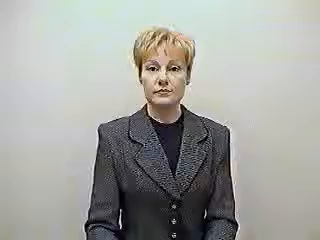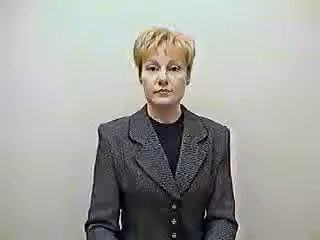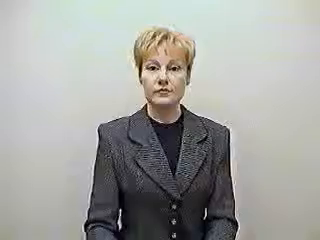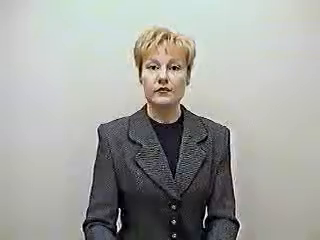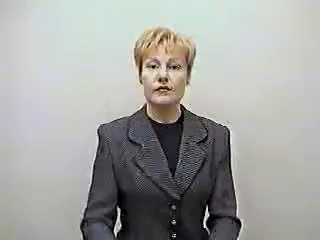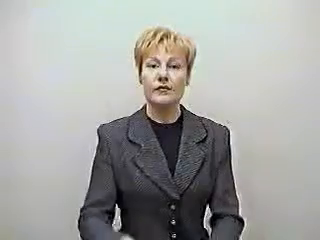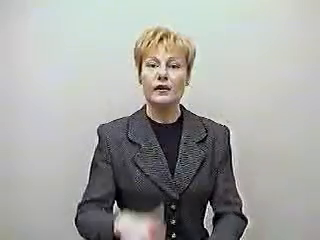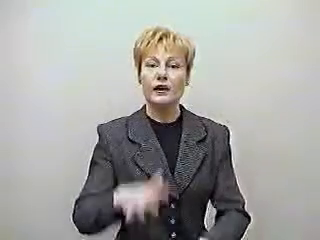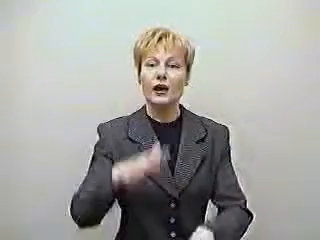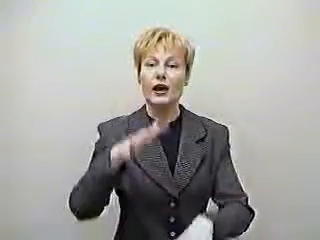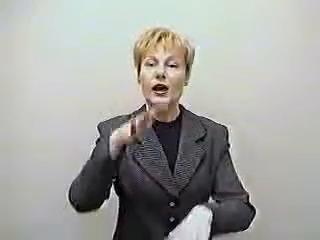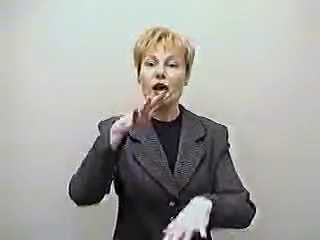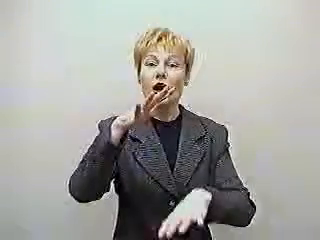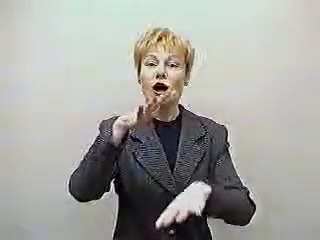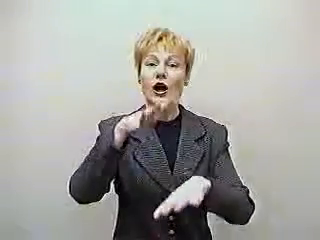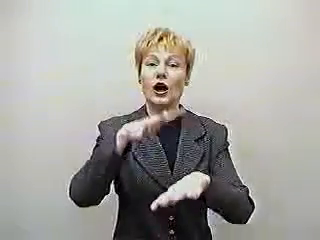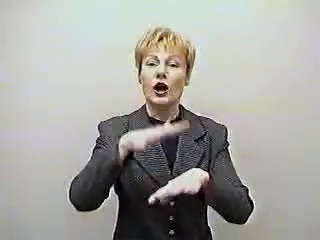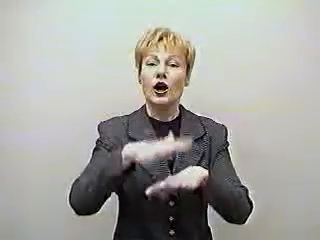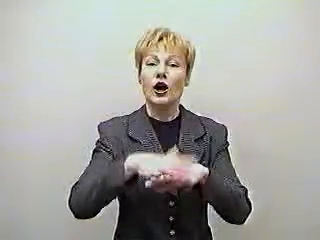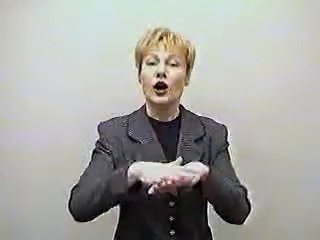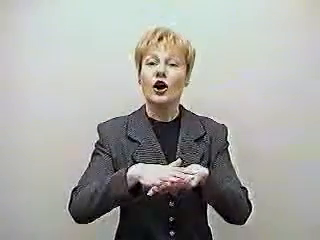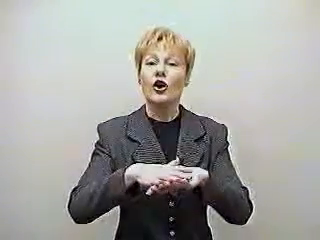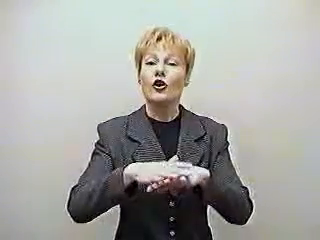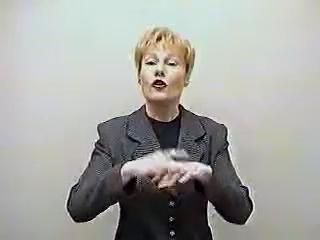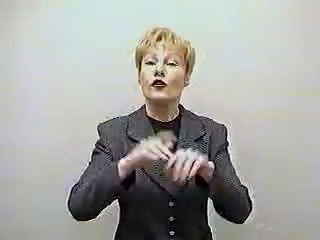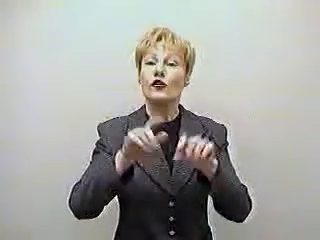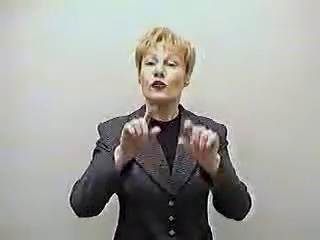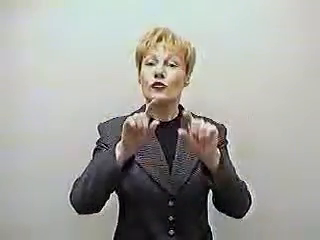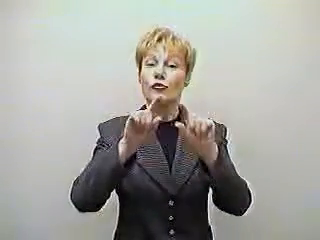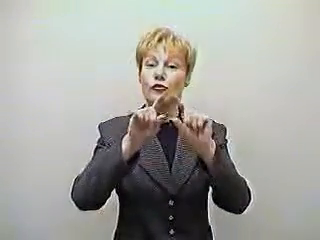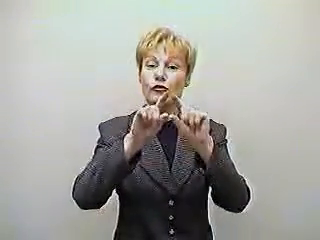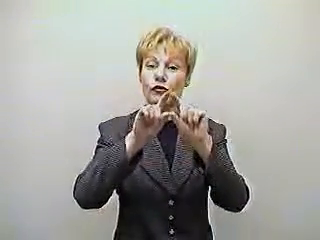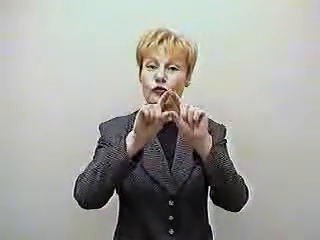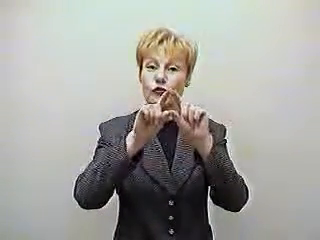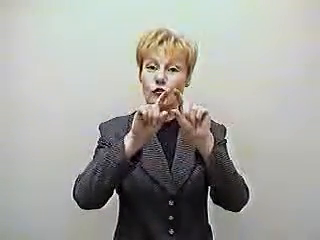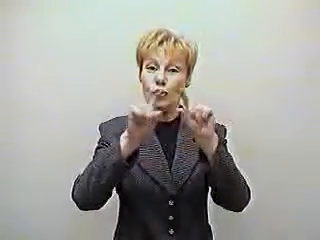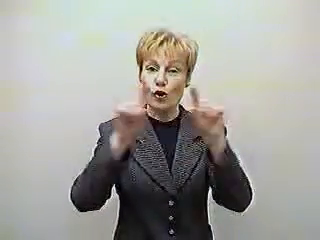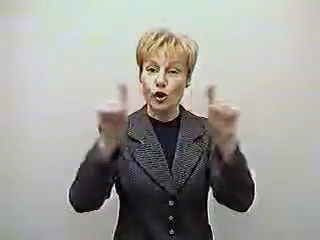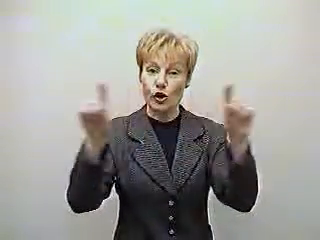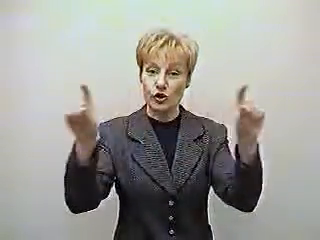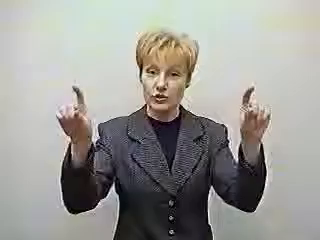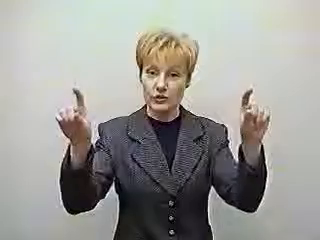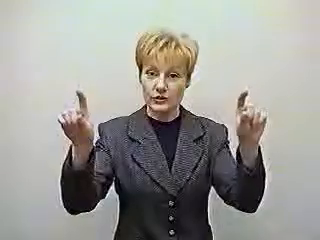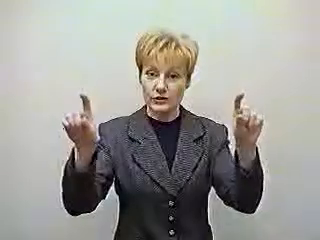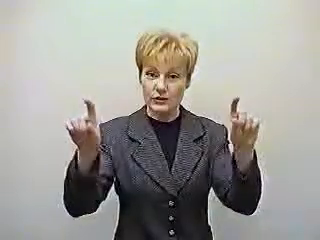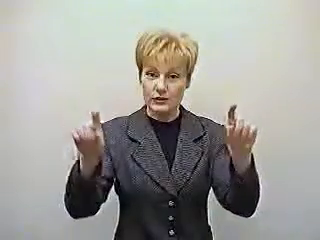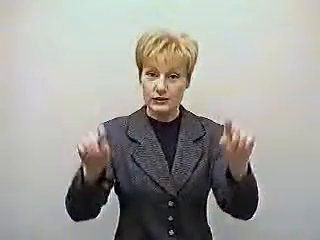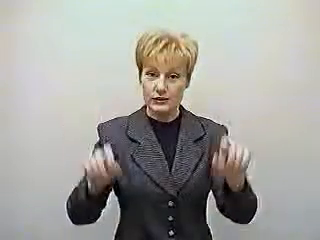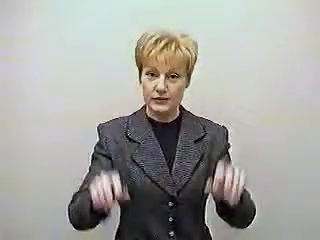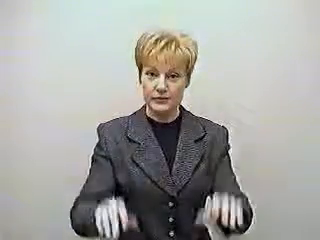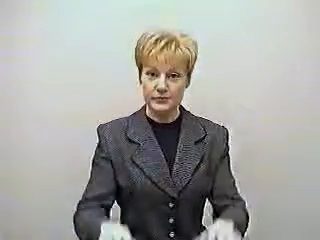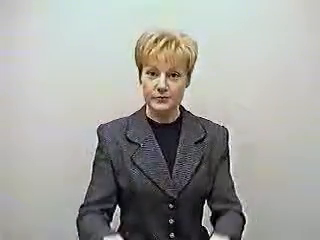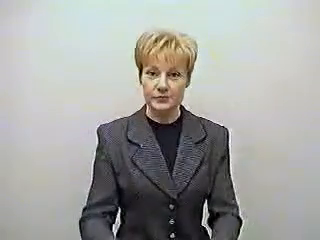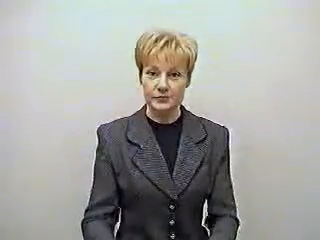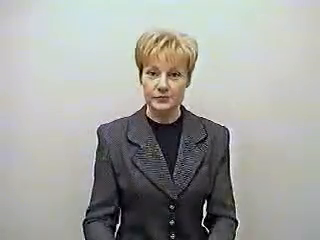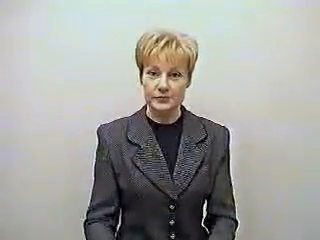фонд